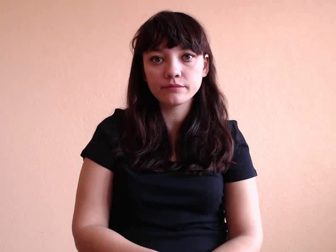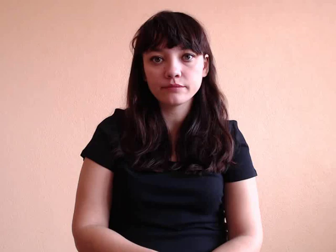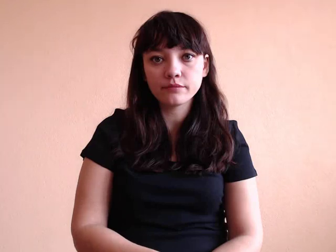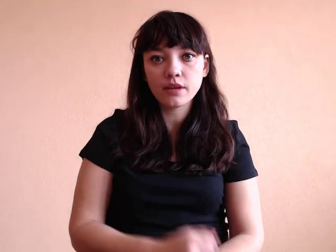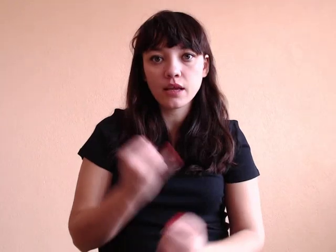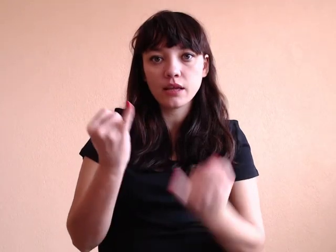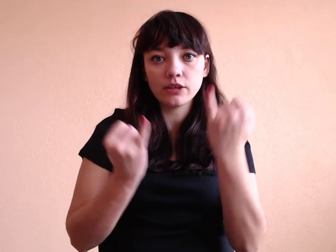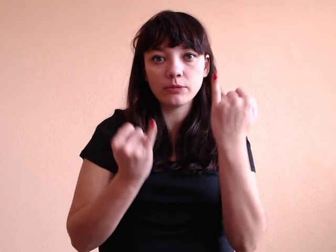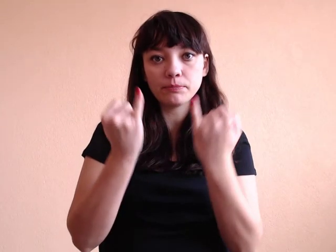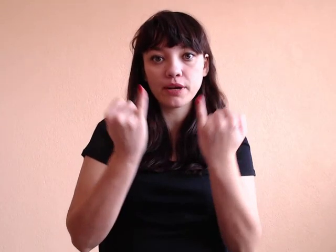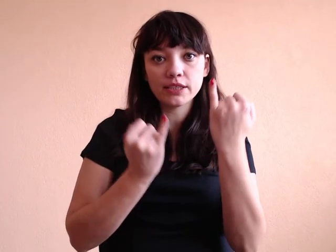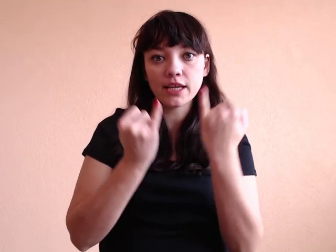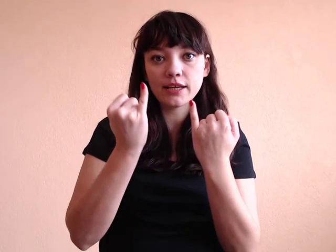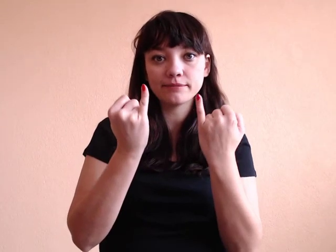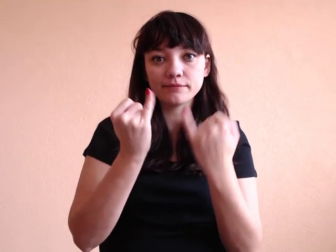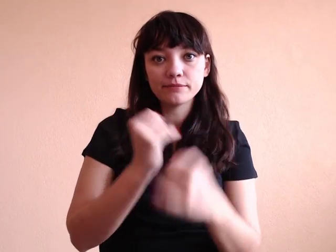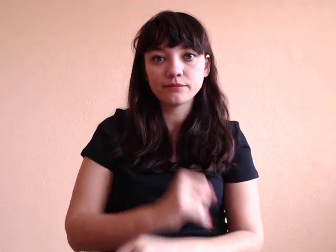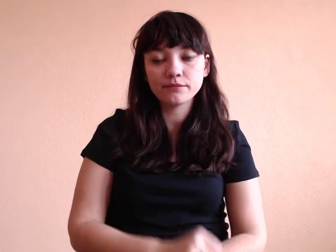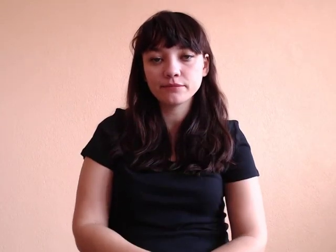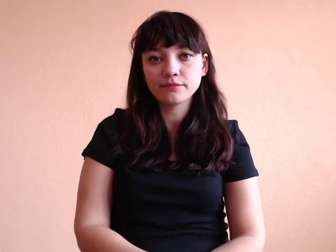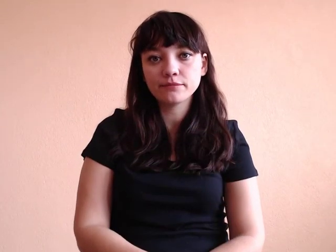IMPREZA